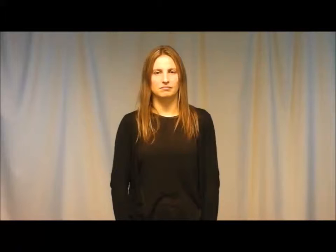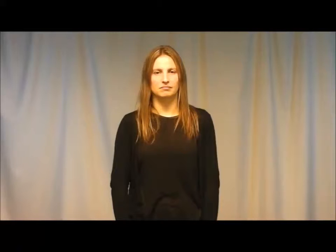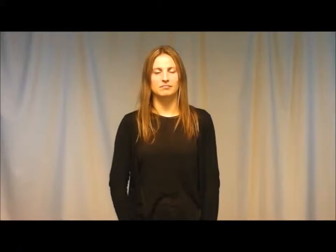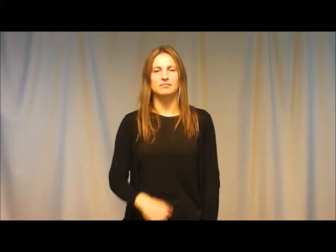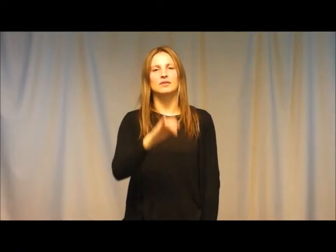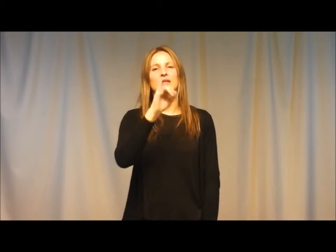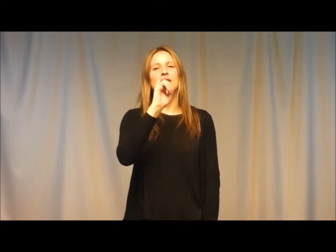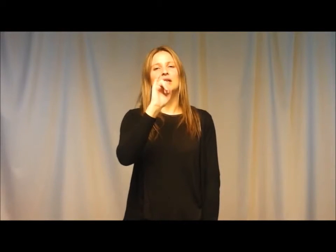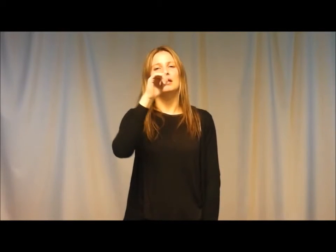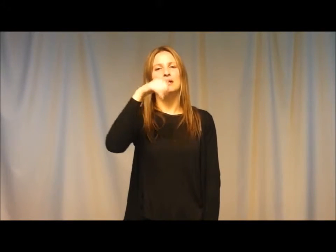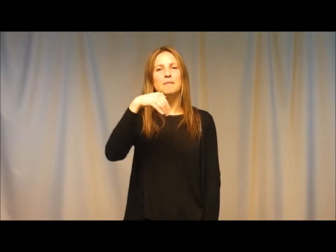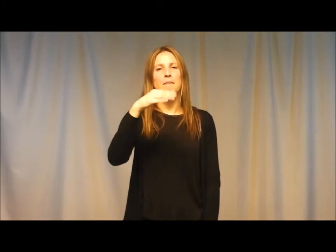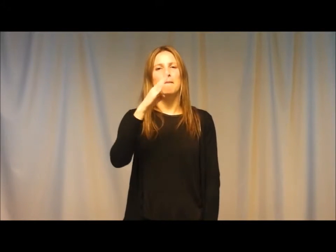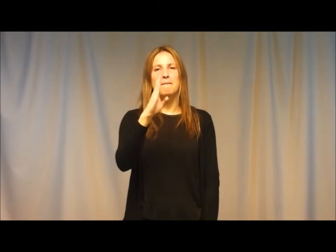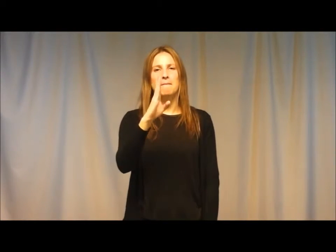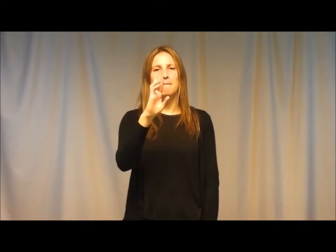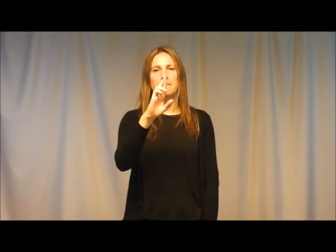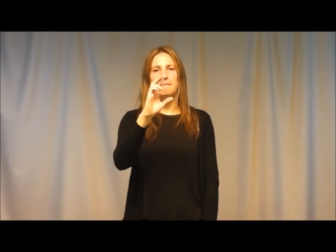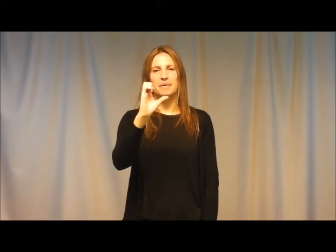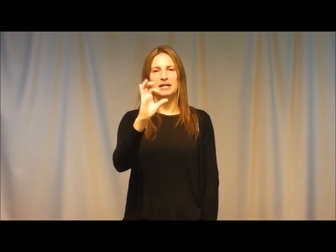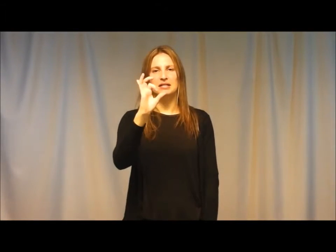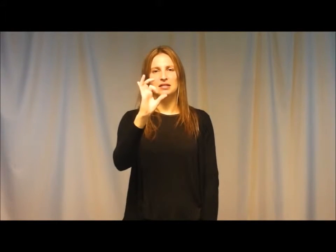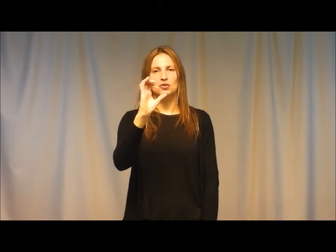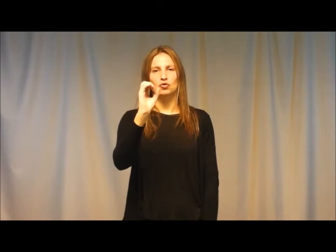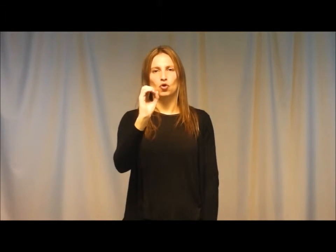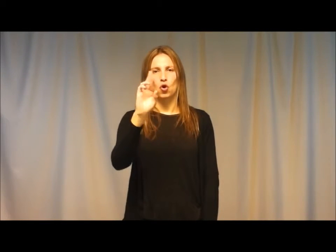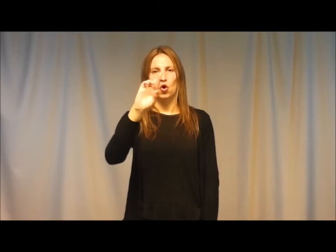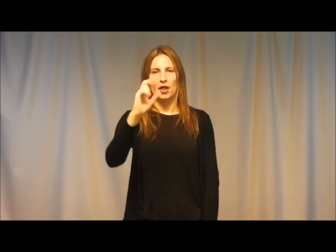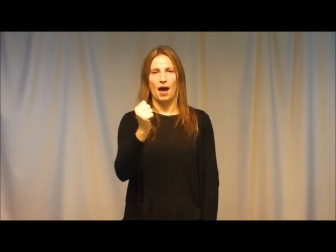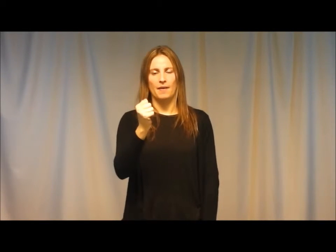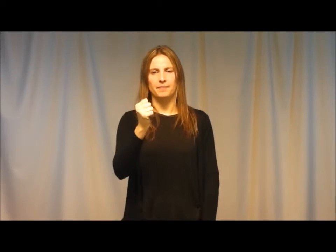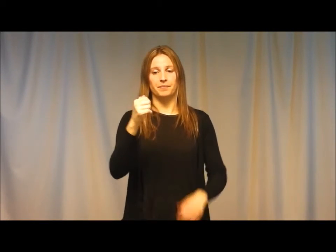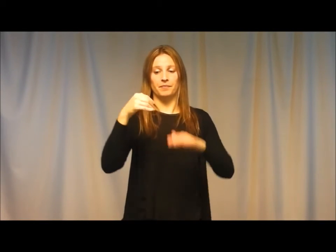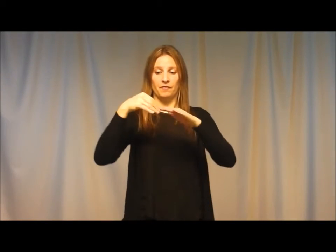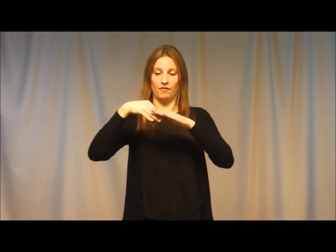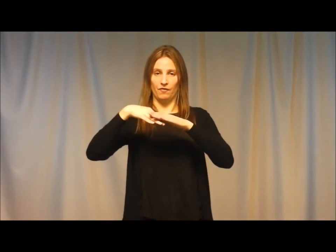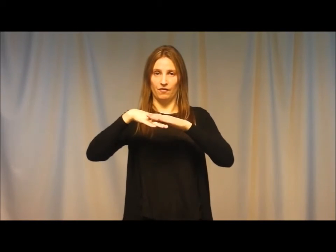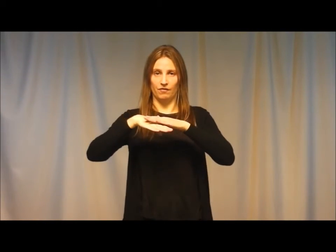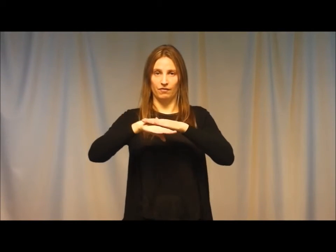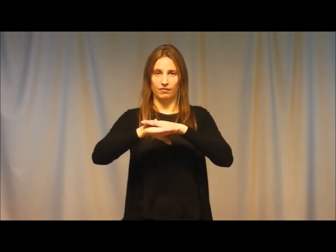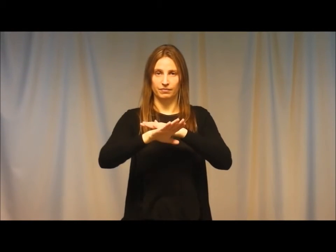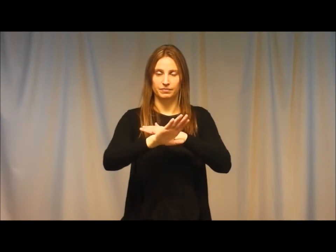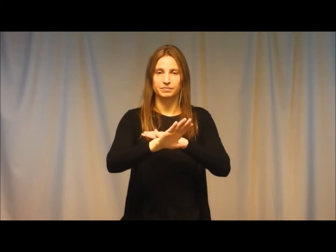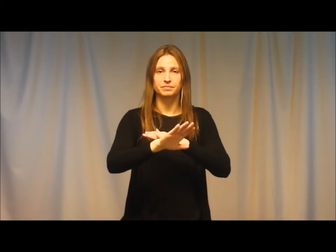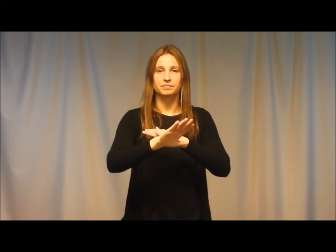IMPRESORA